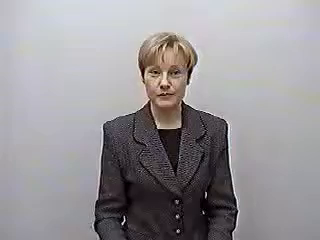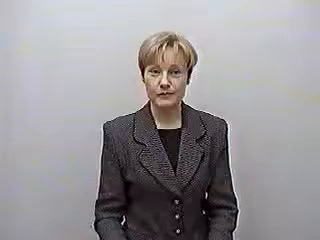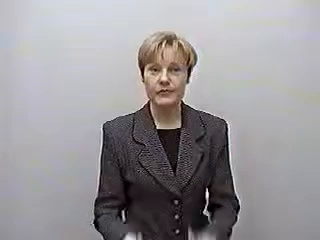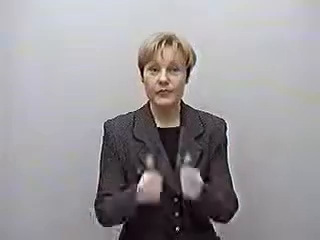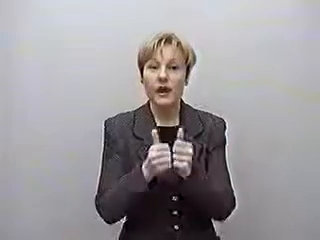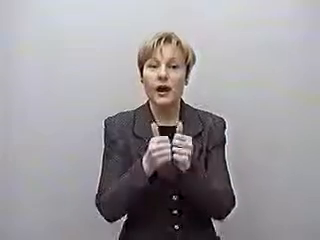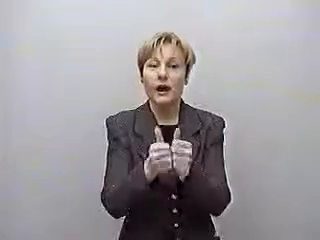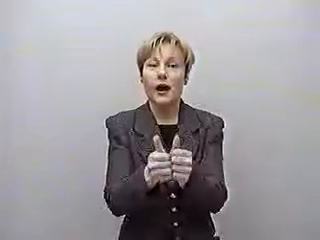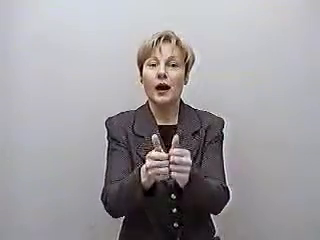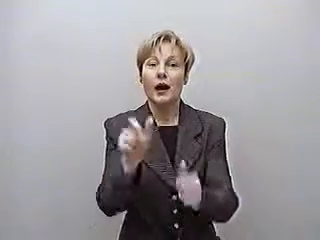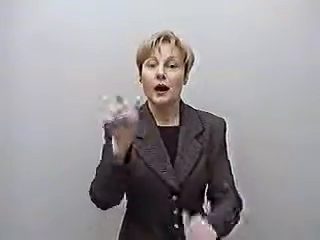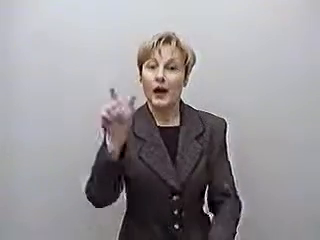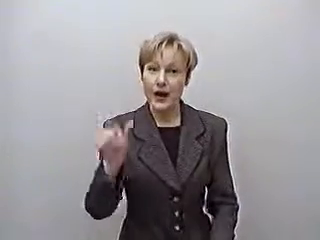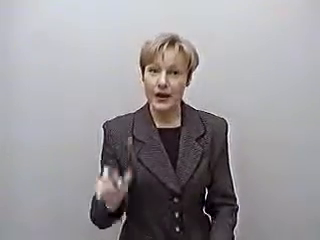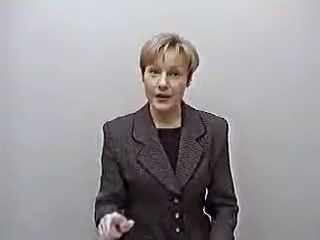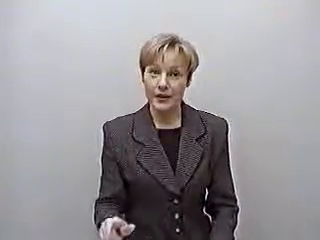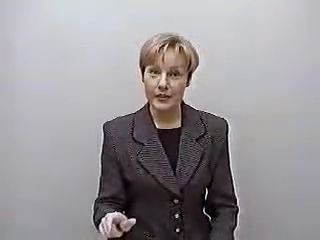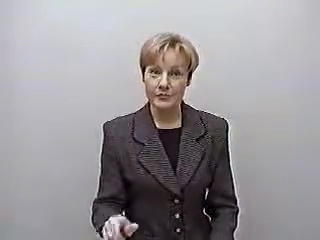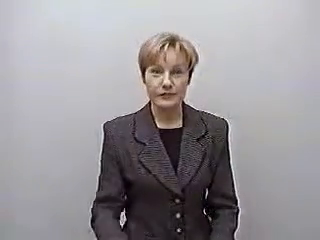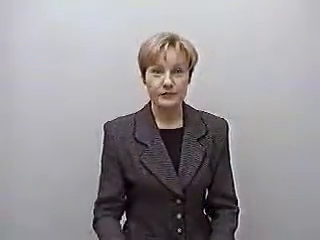коллега